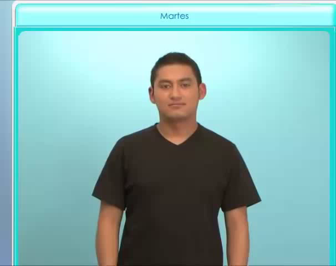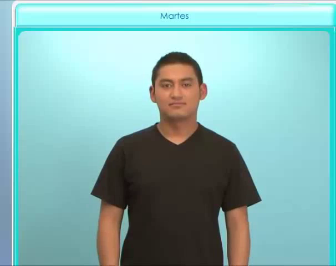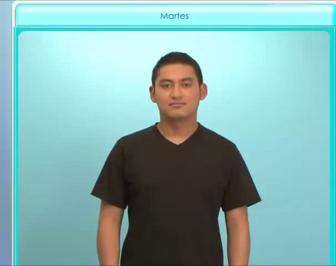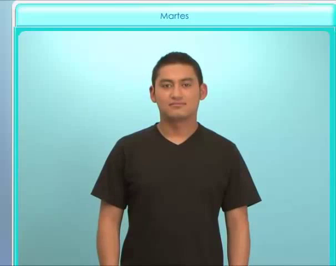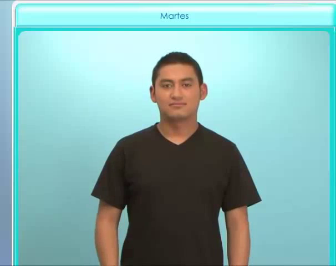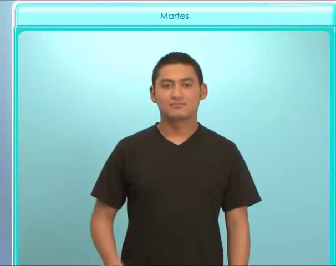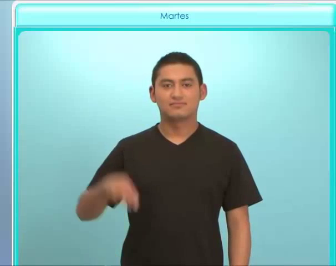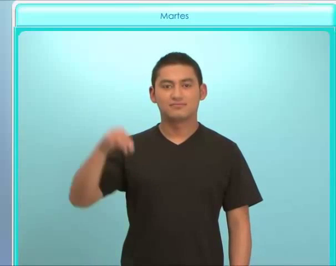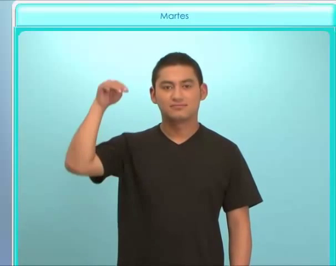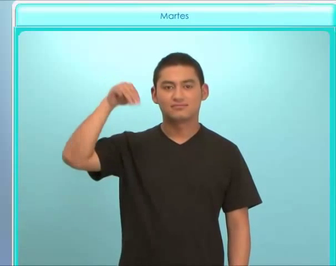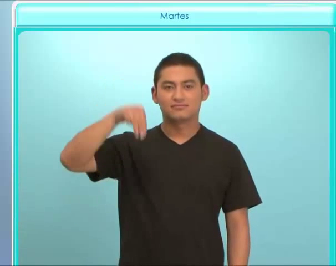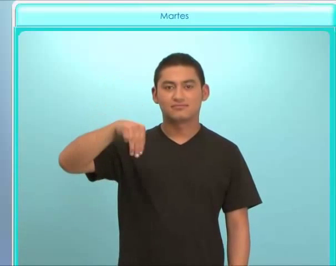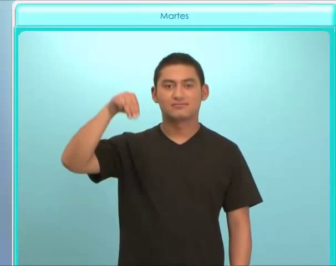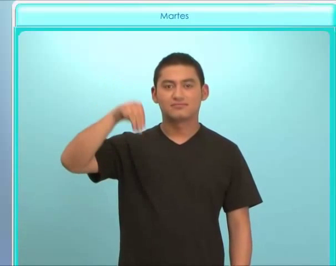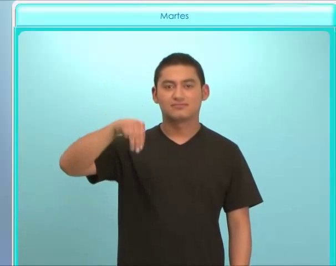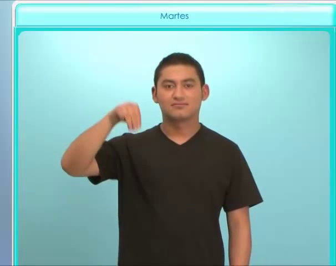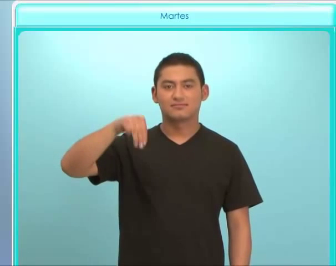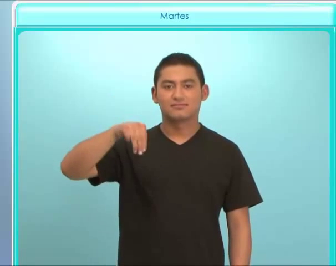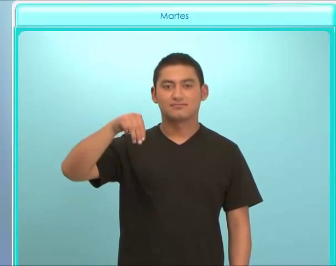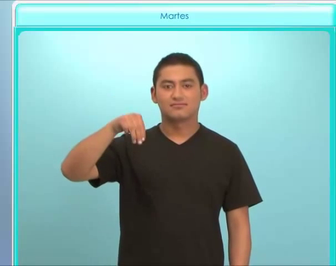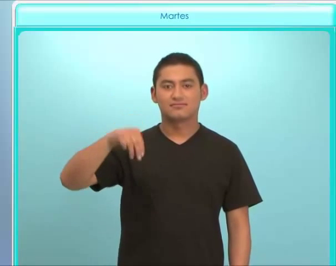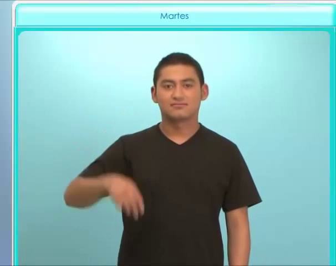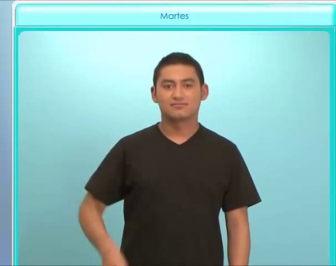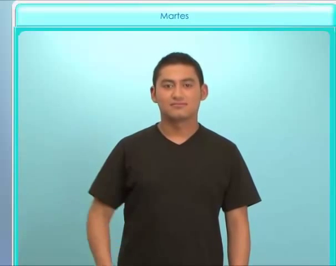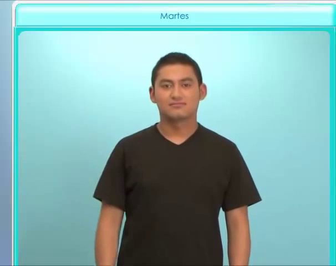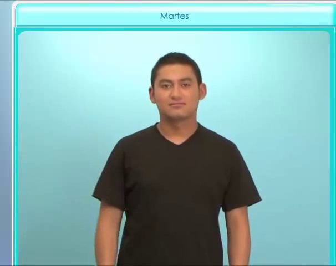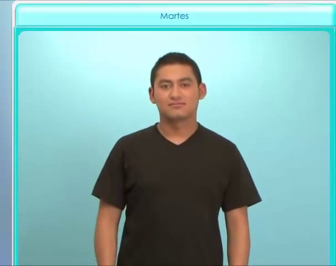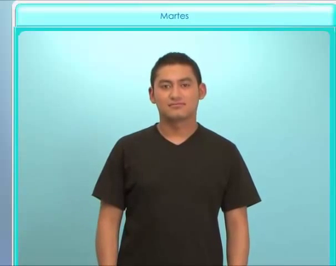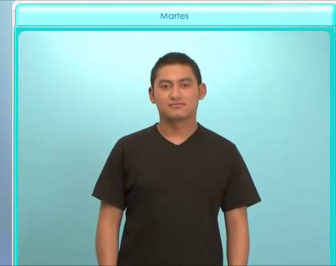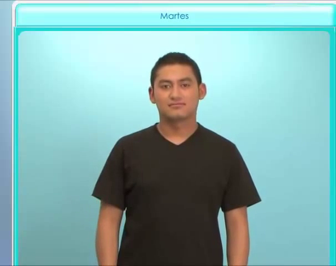MARTES